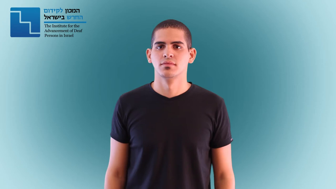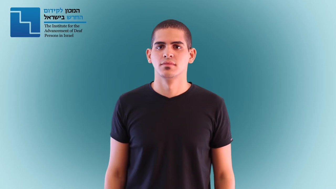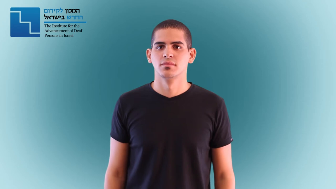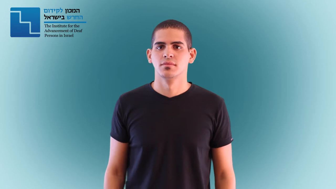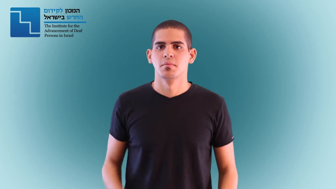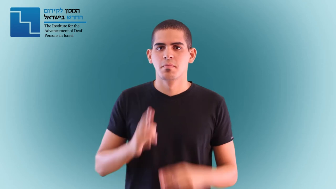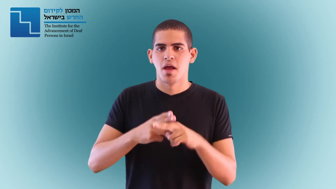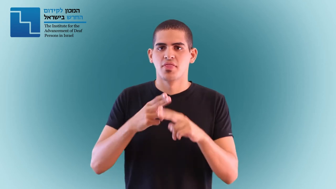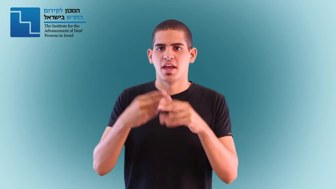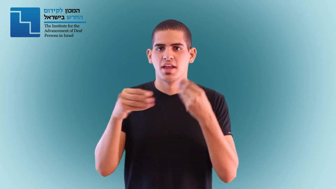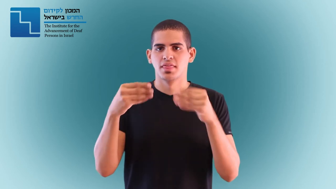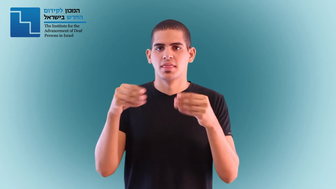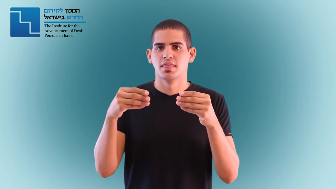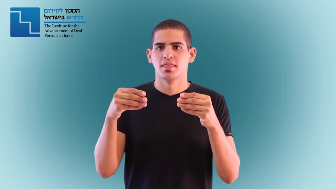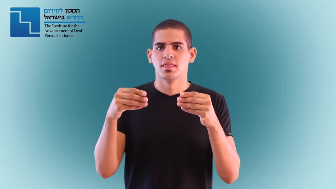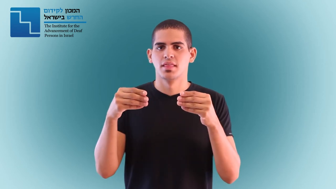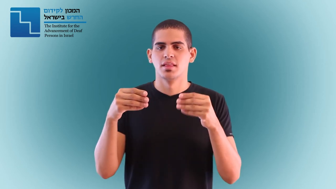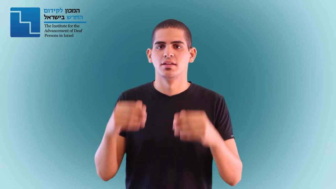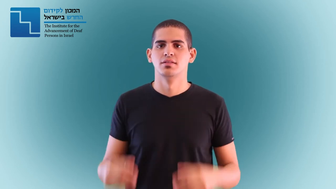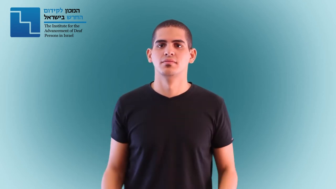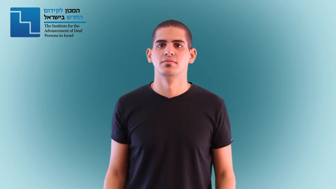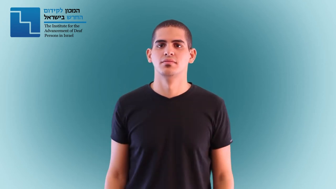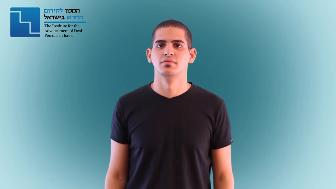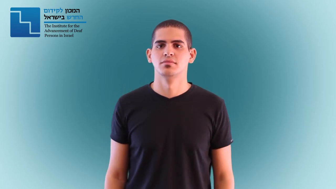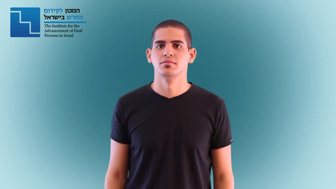מתכת